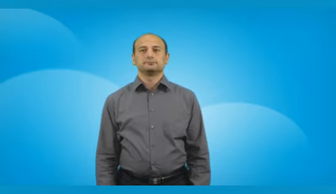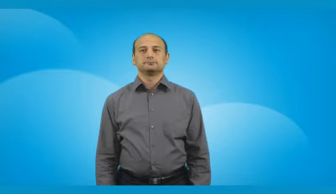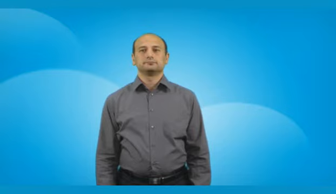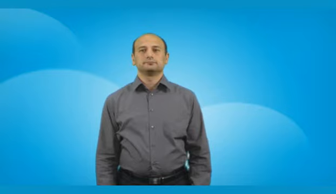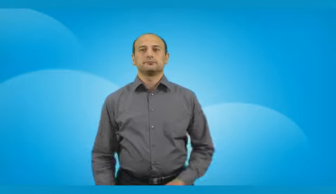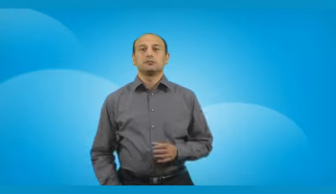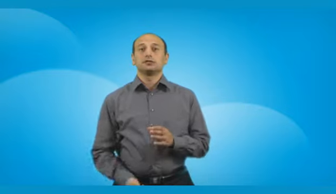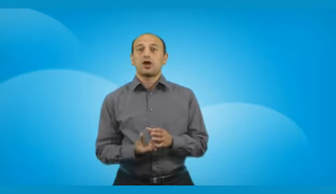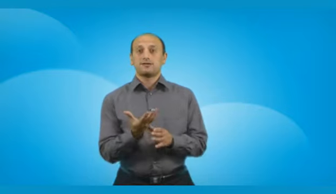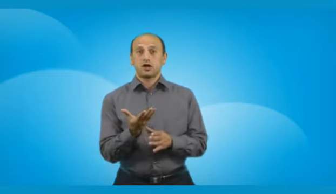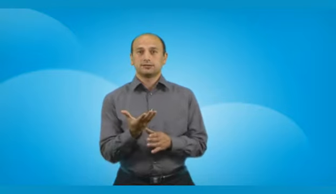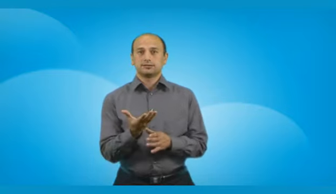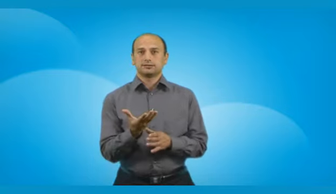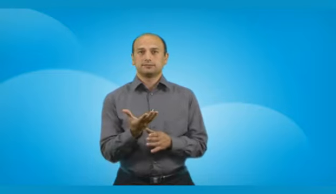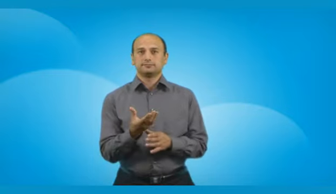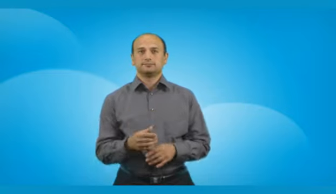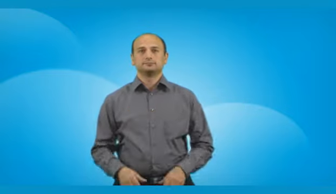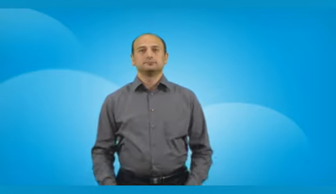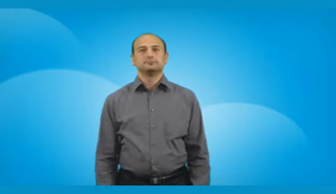Tavasz